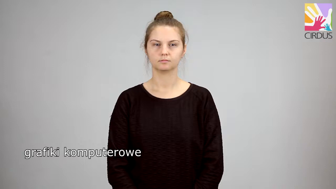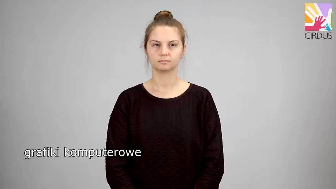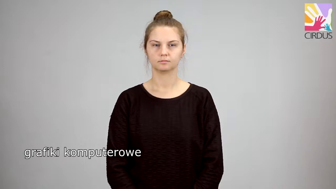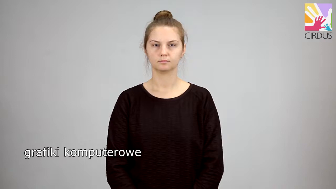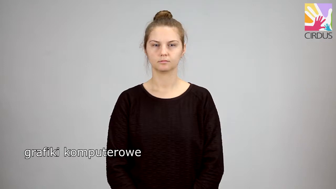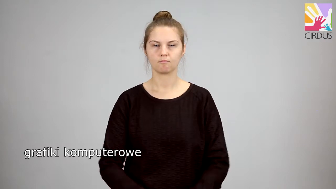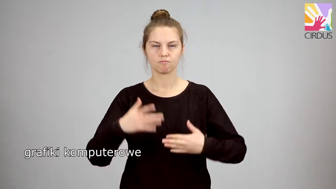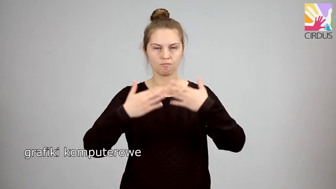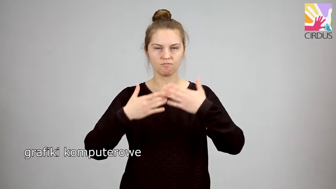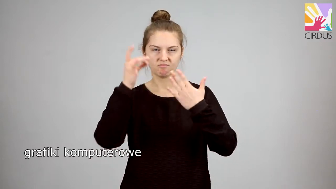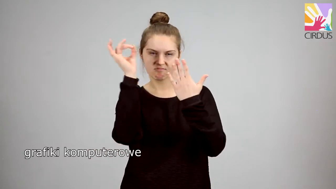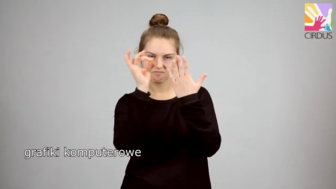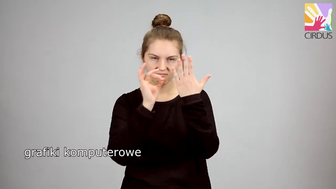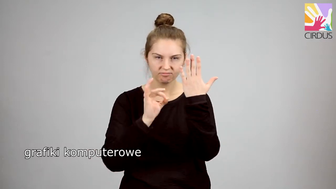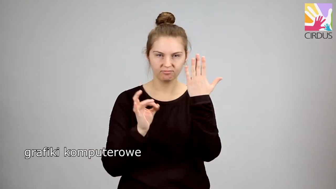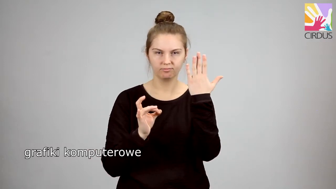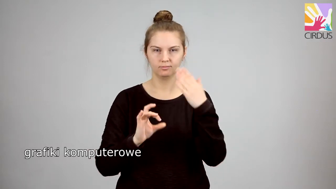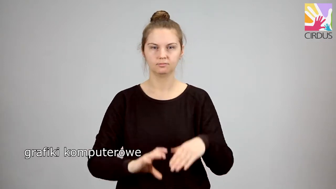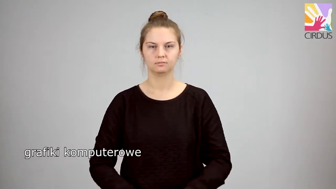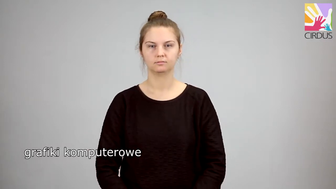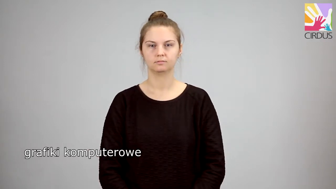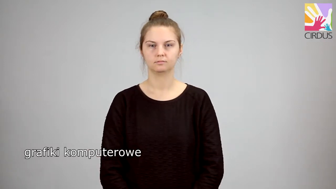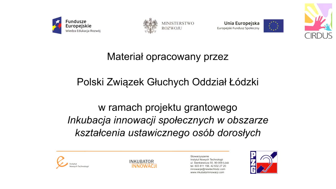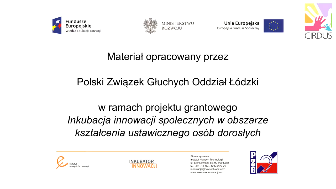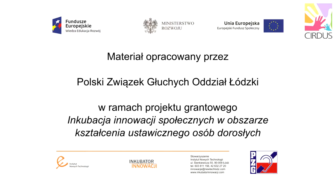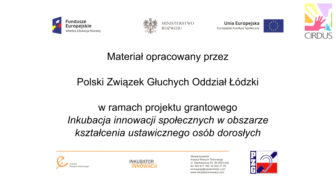grafiki komputerowe